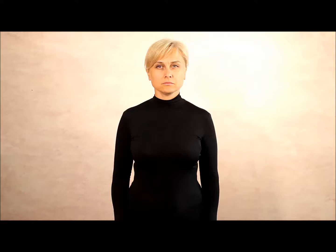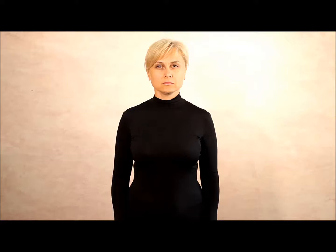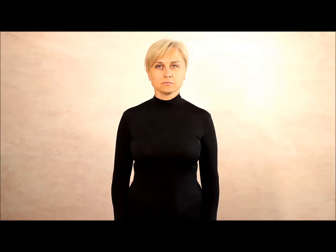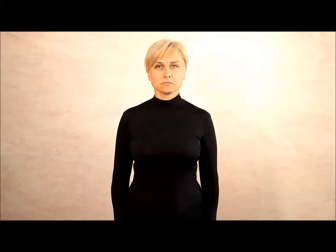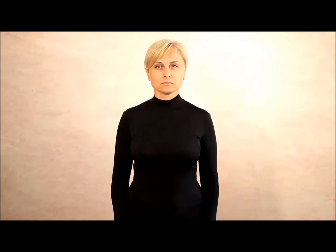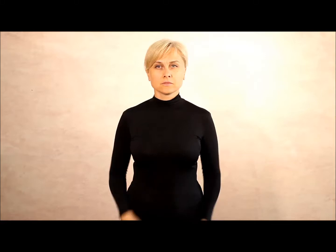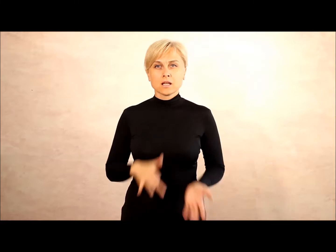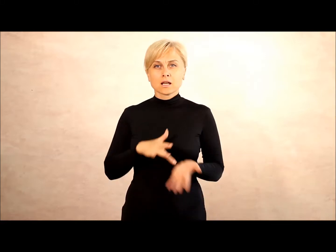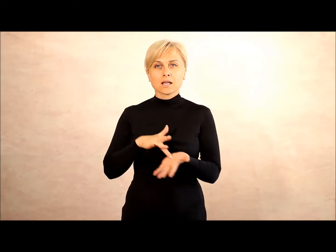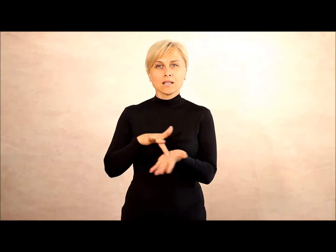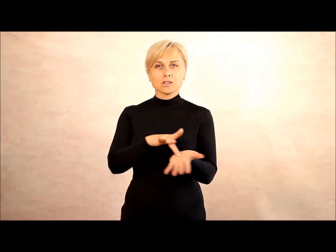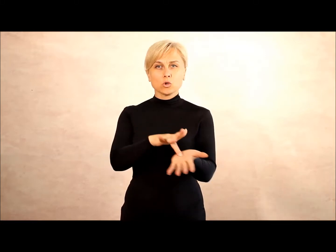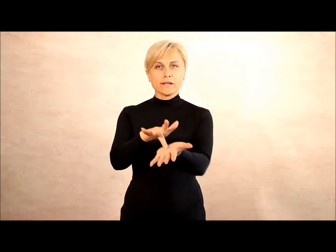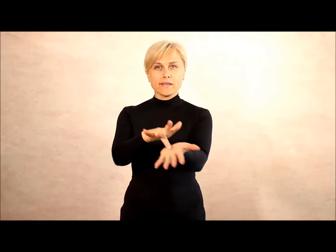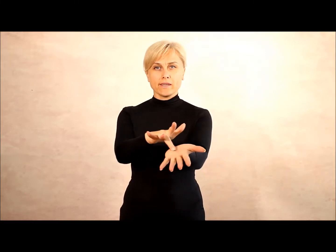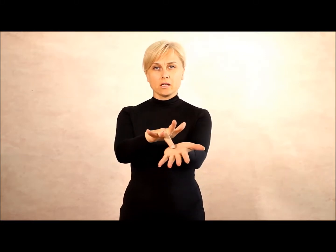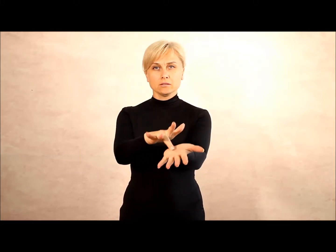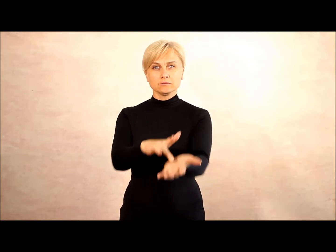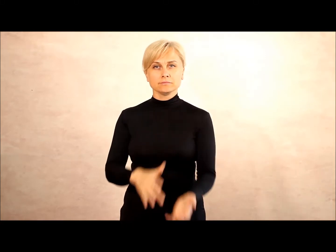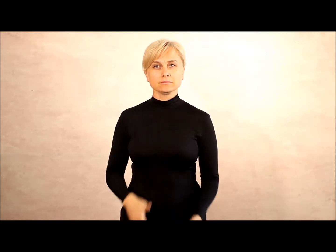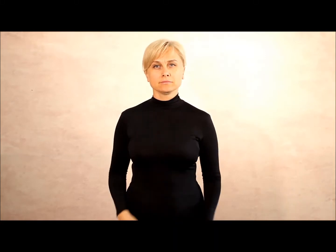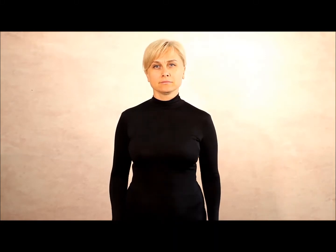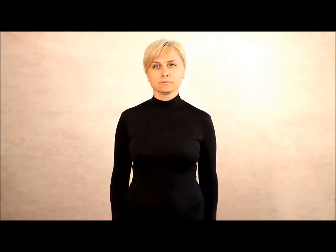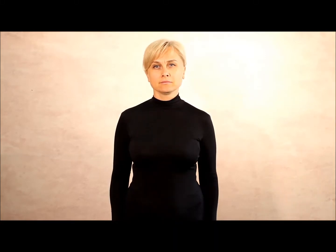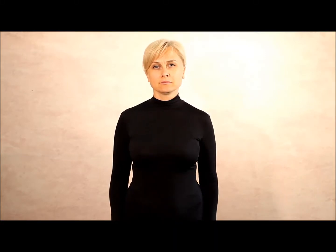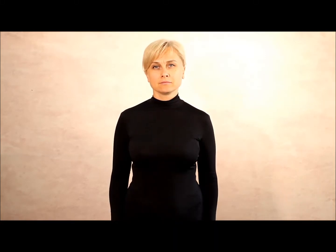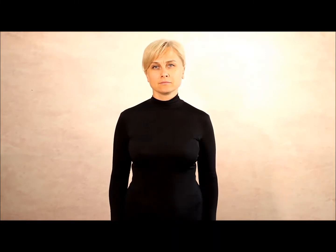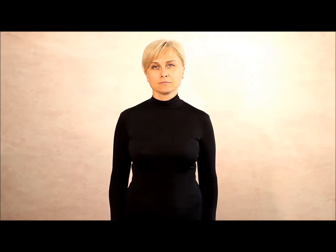Călătorie